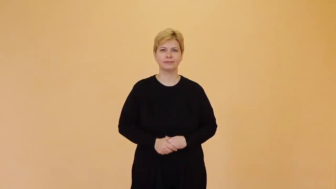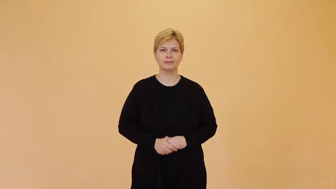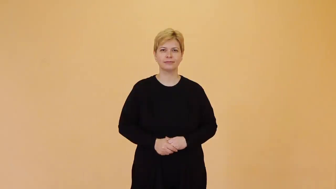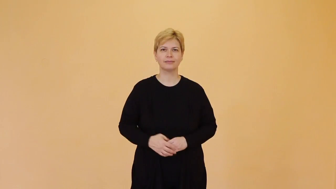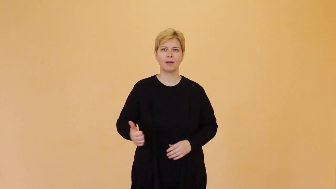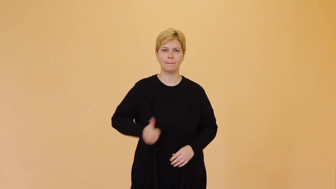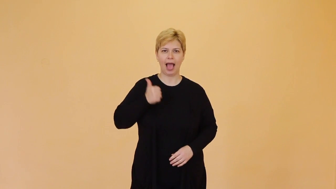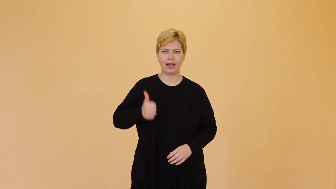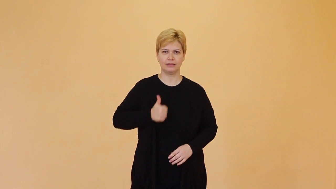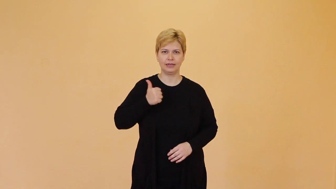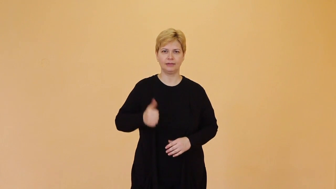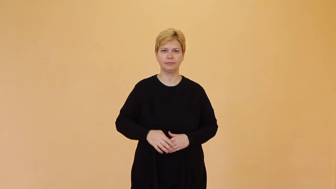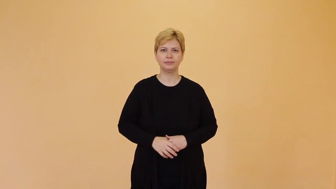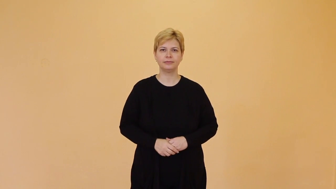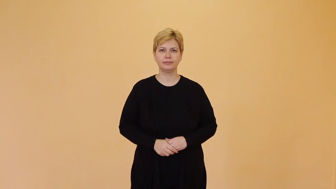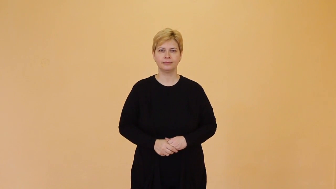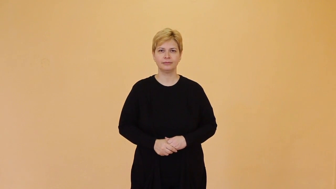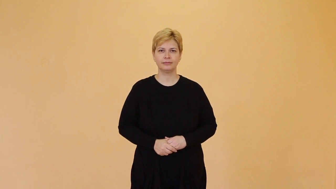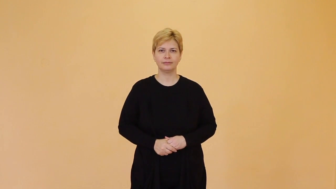mladý